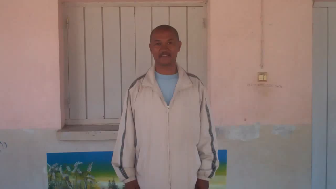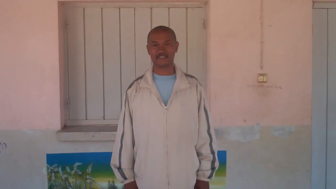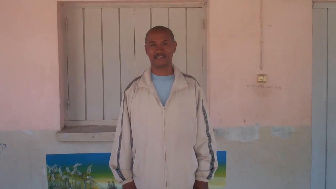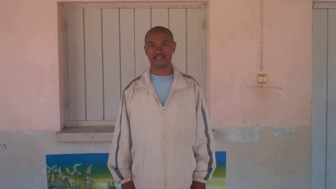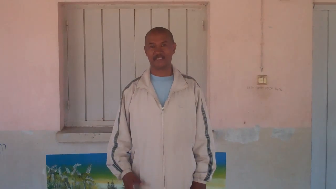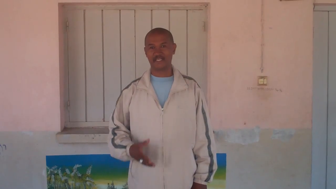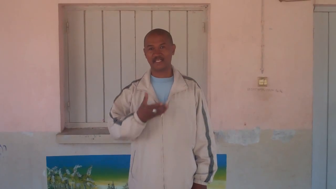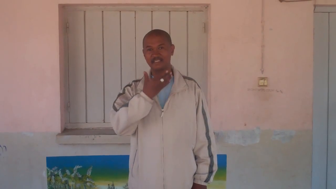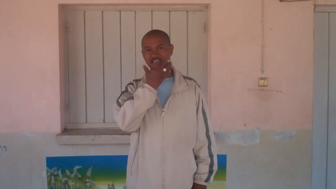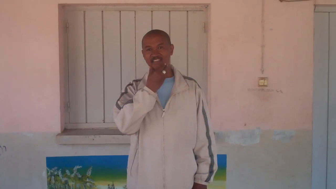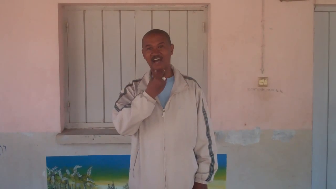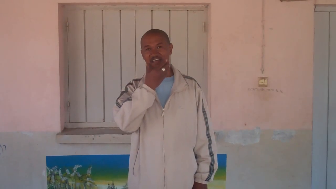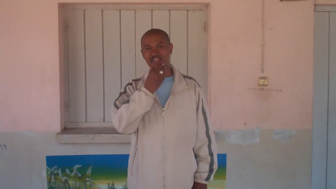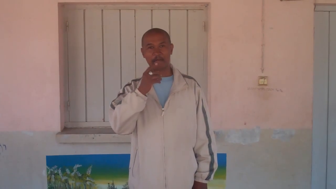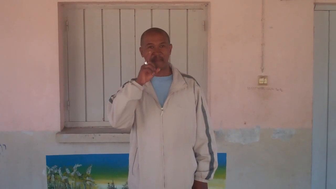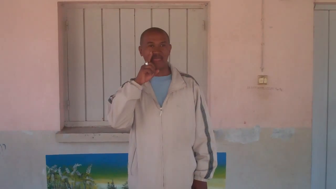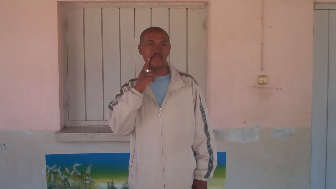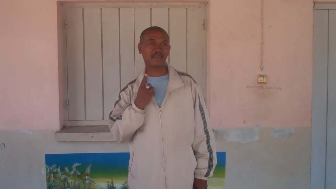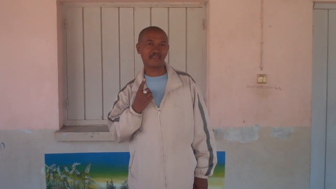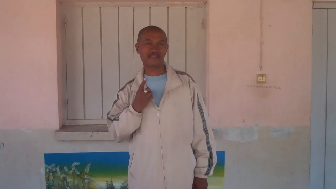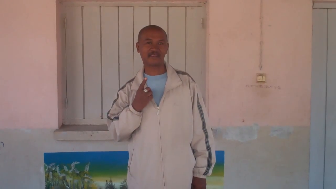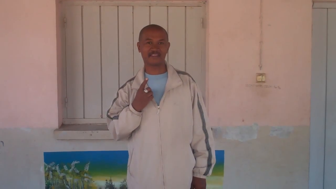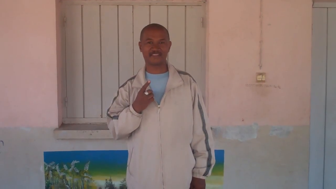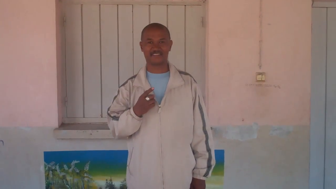dadabe